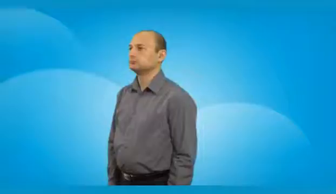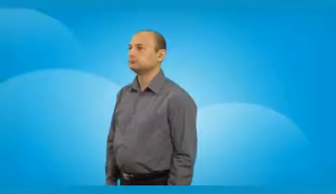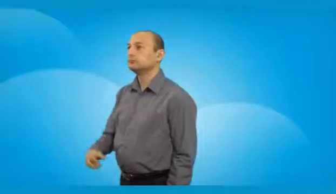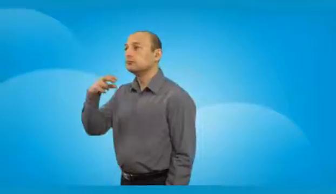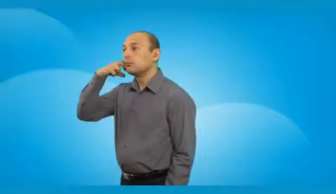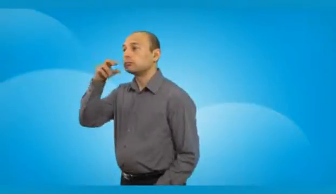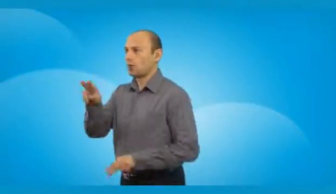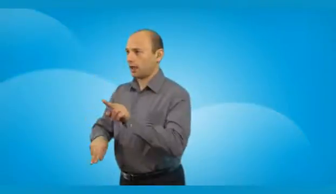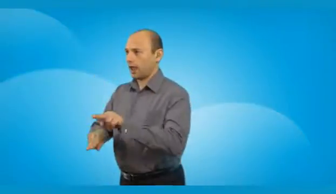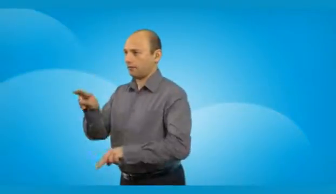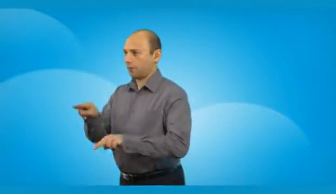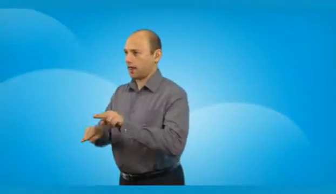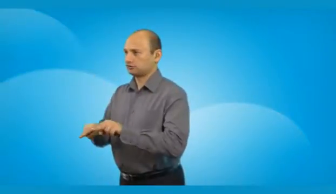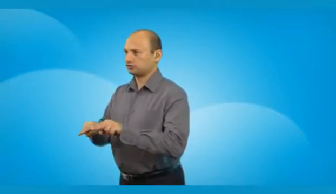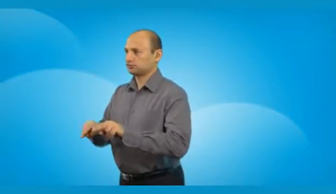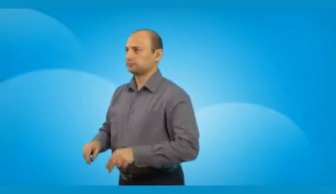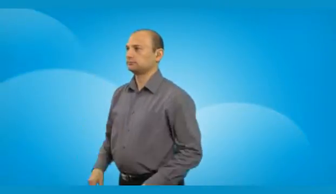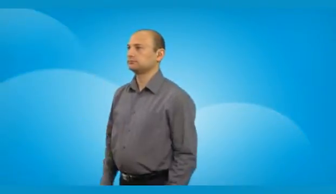Bőrápolás